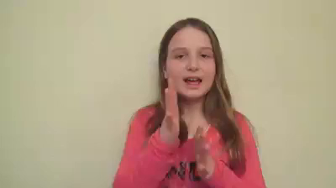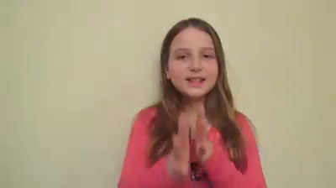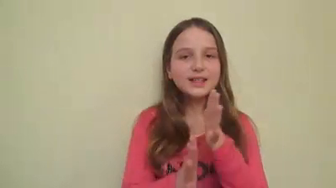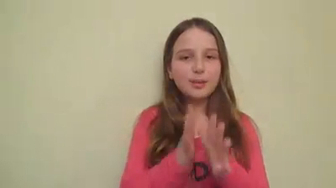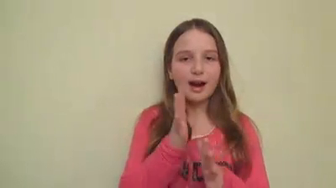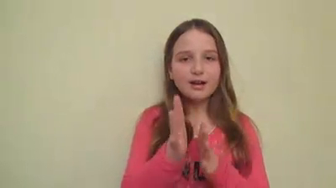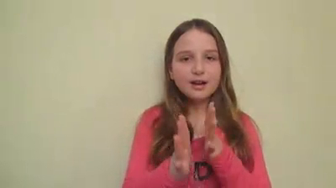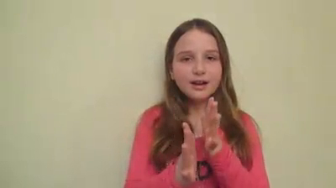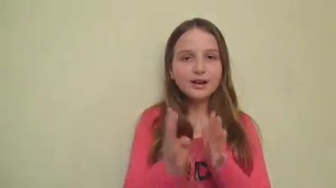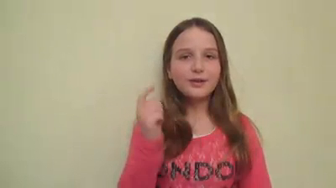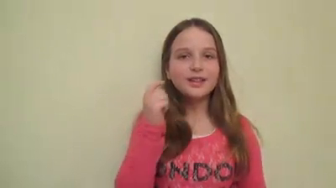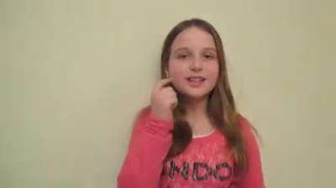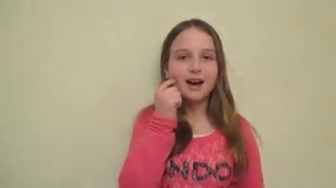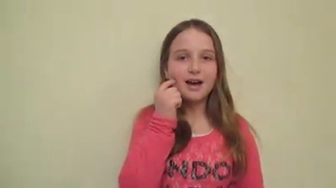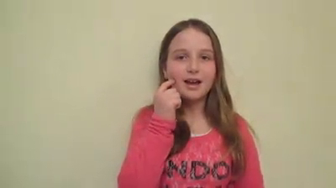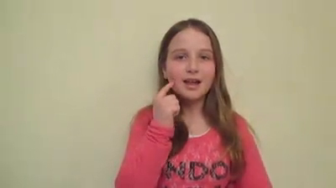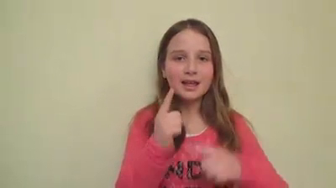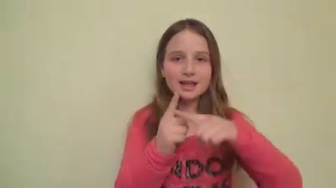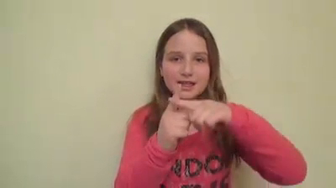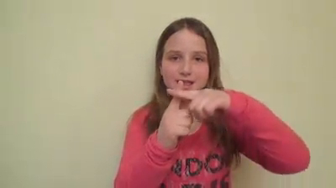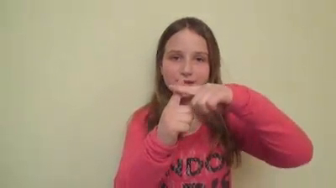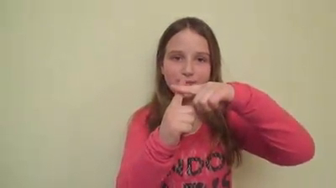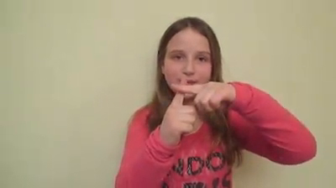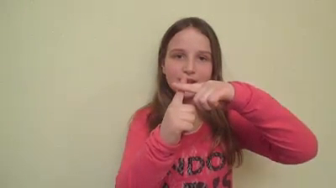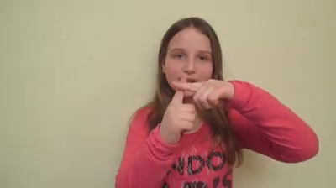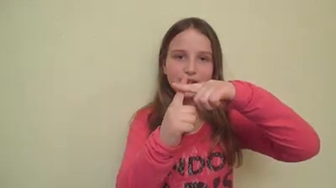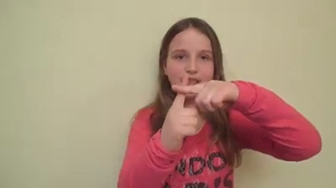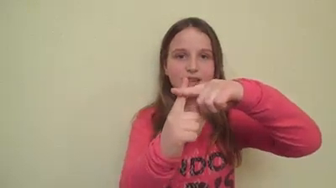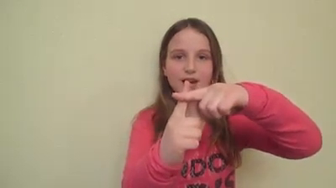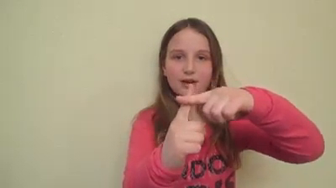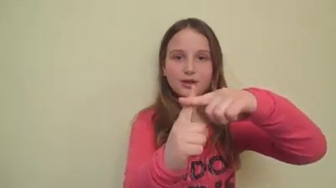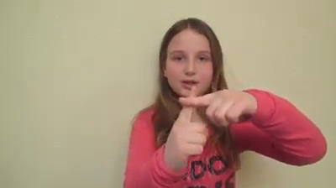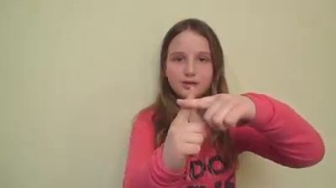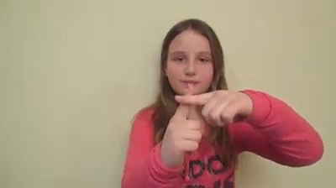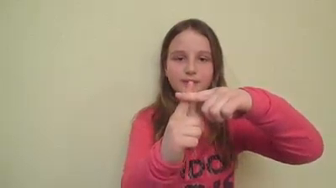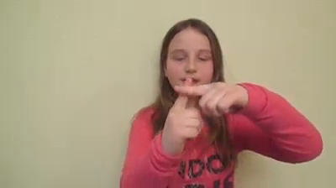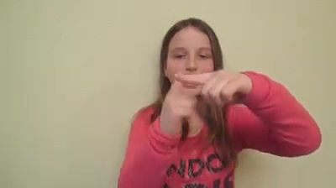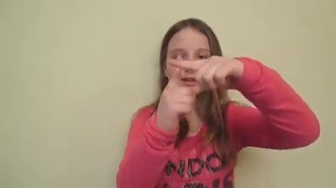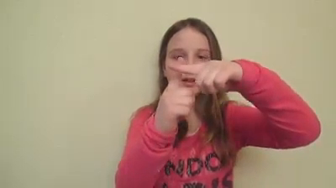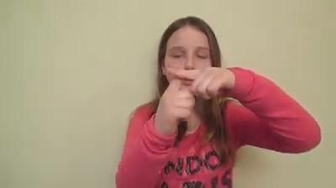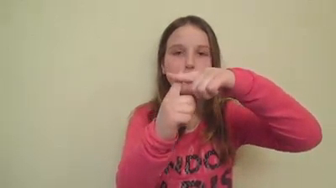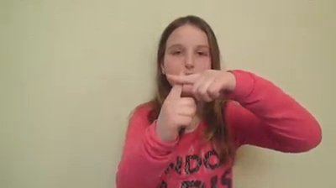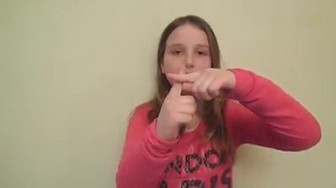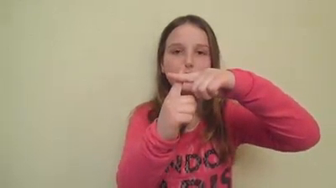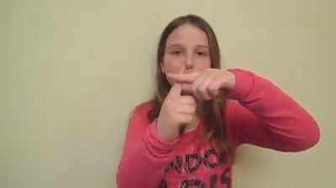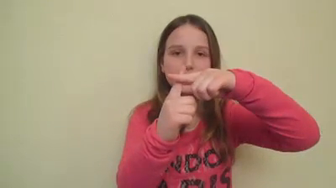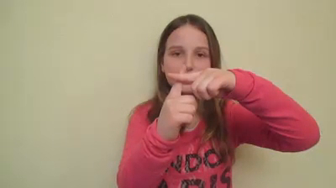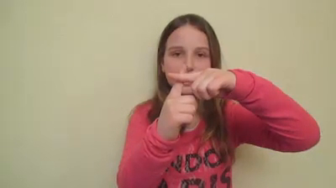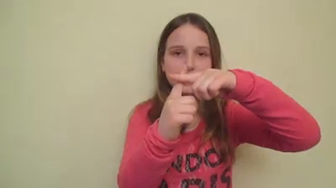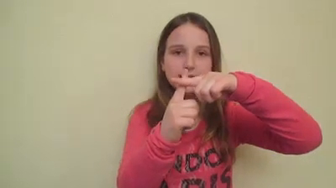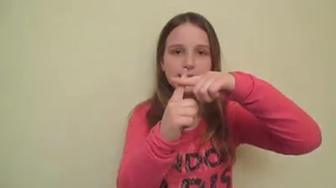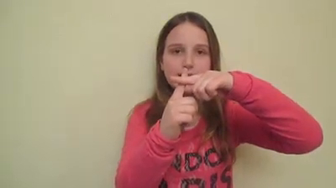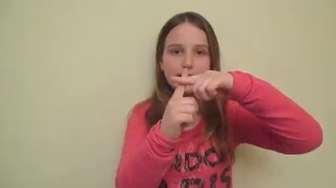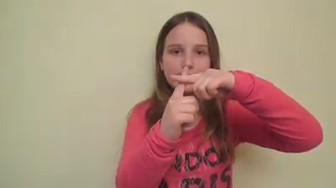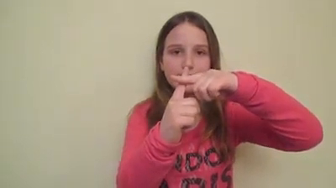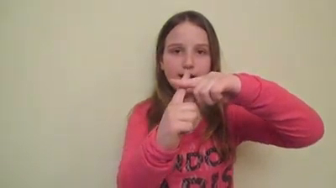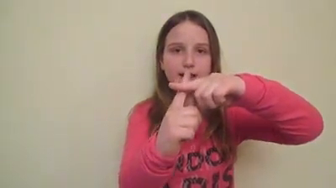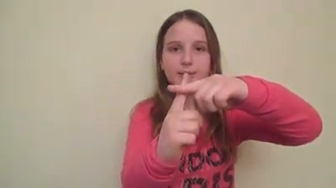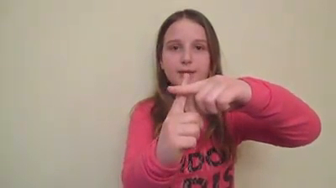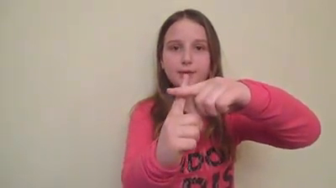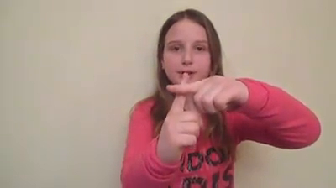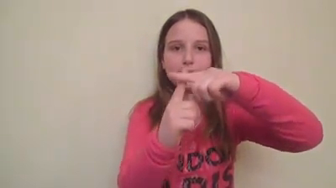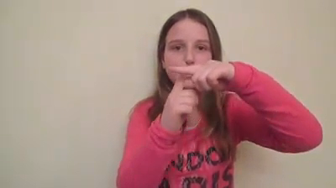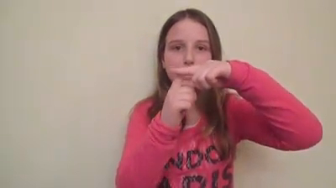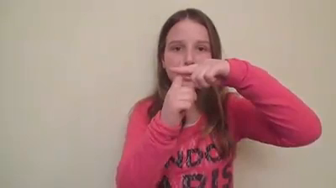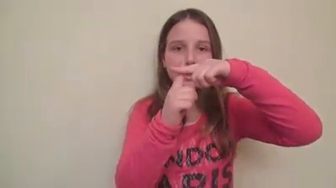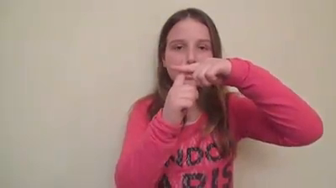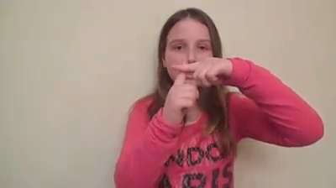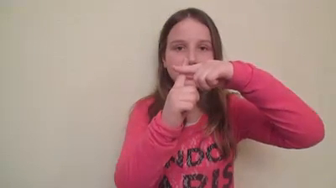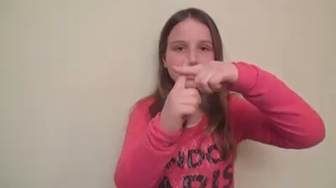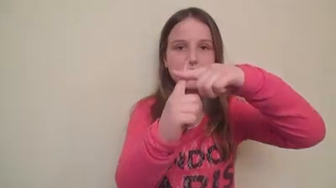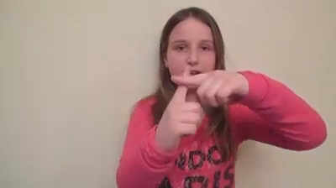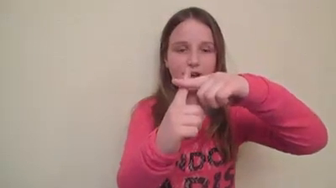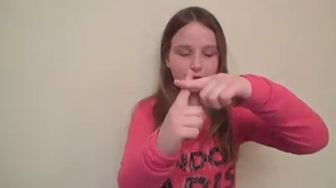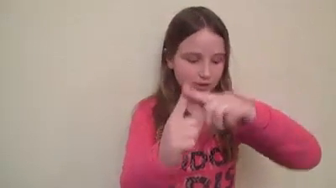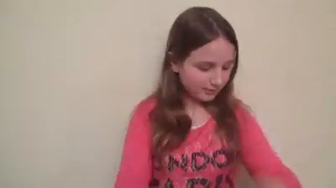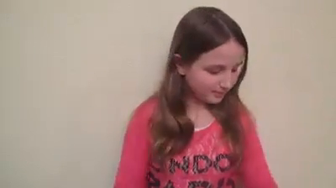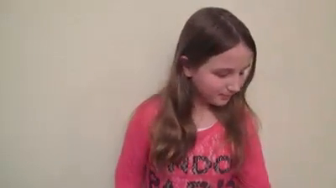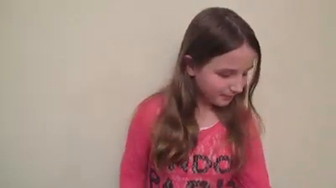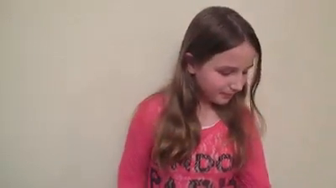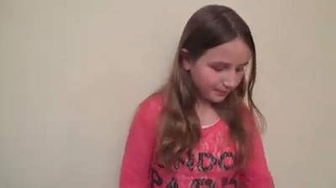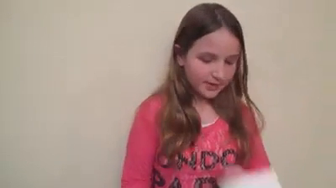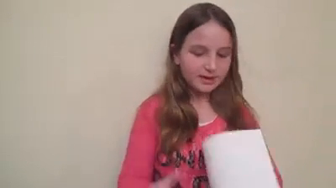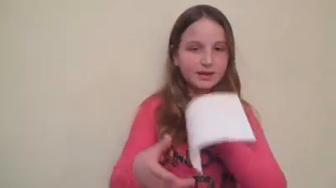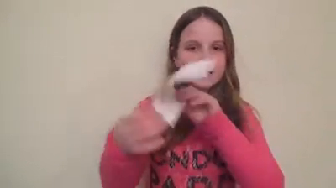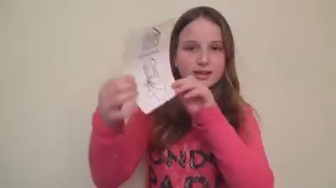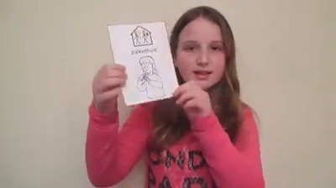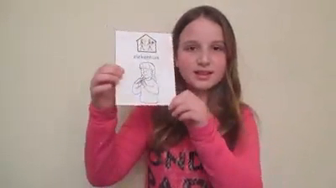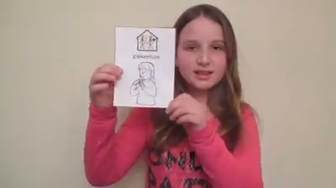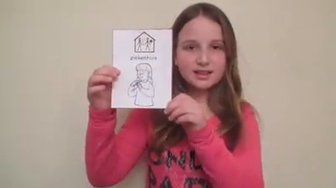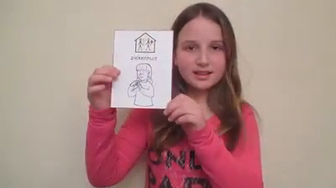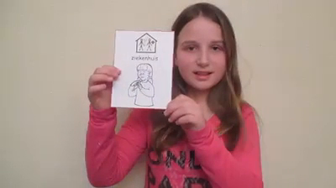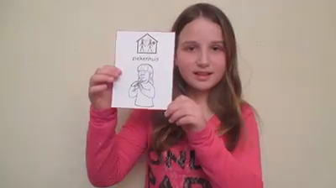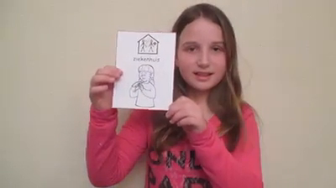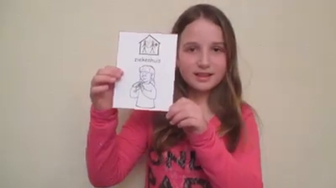Ziekenhuis